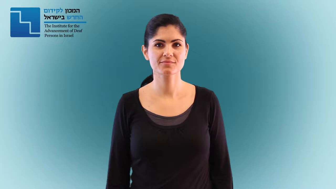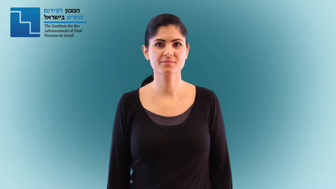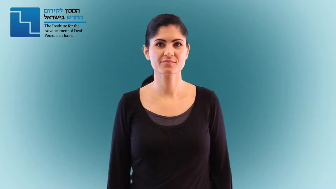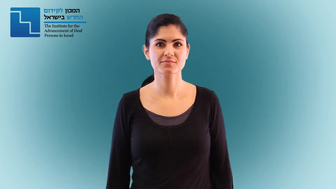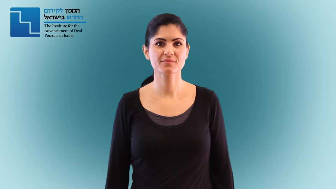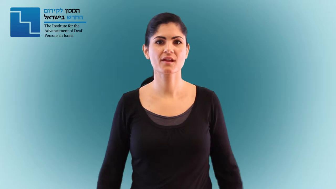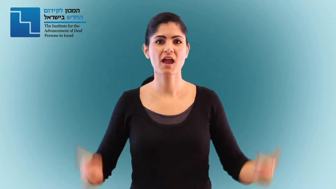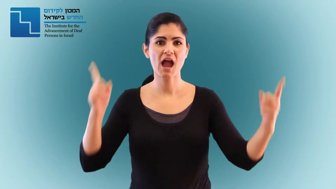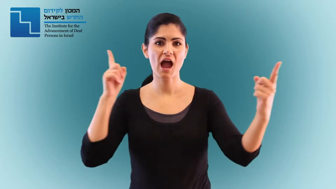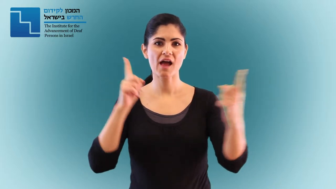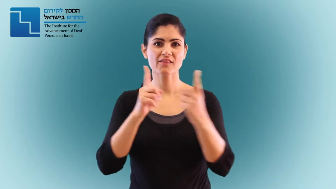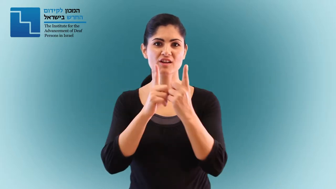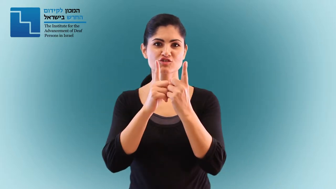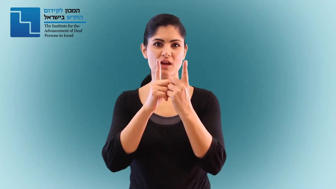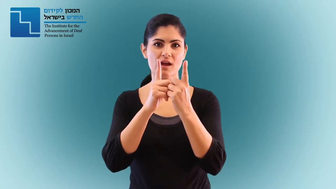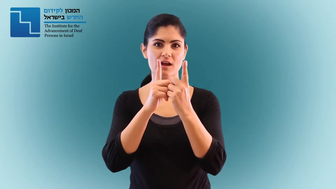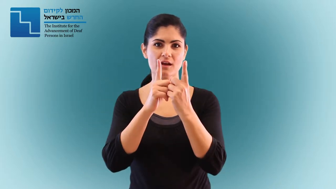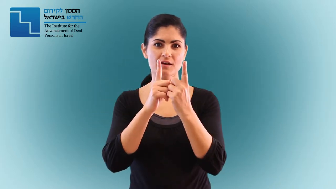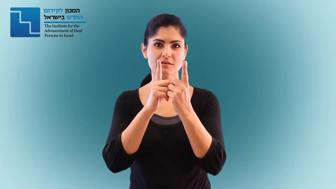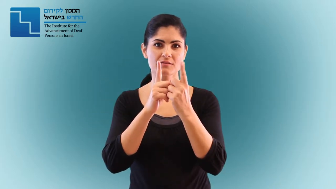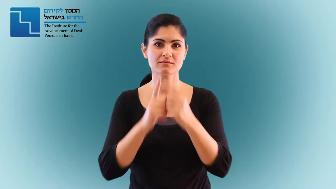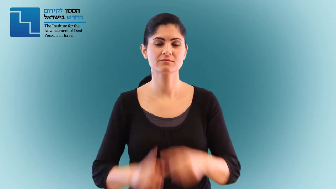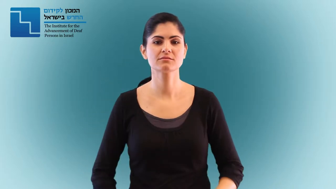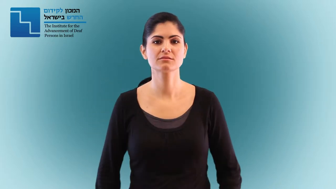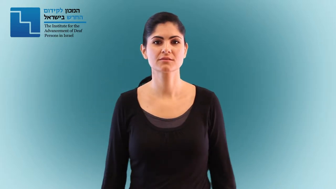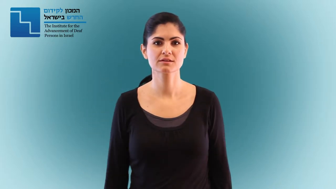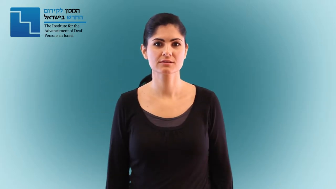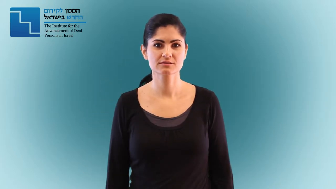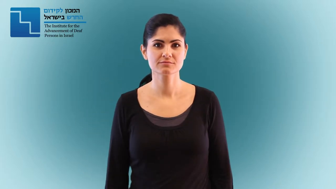הנגשה